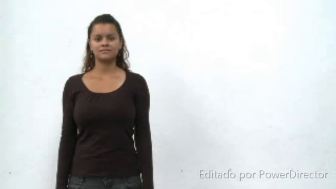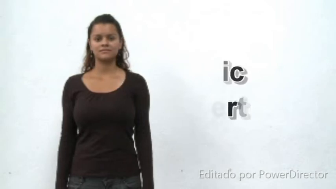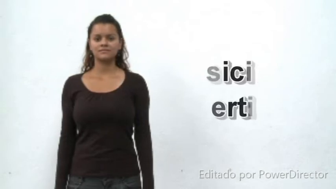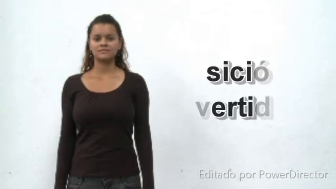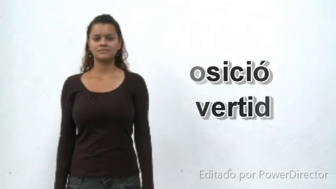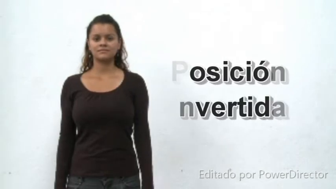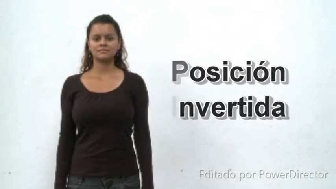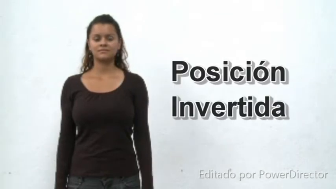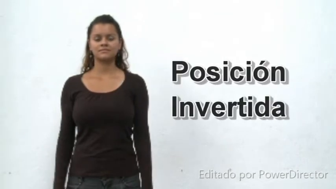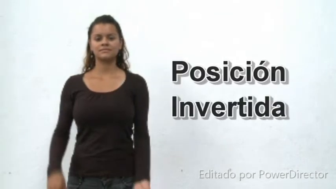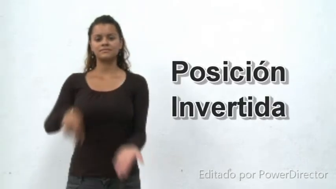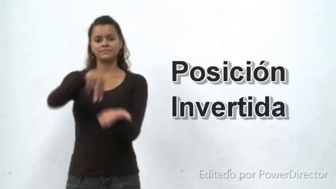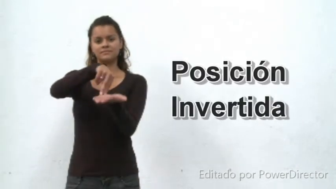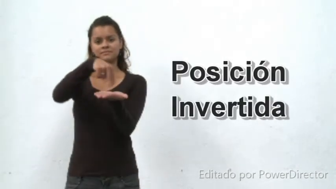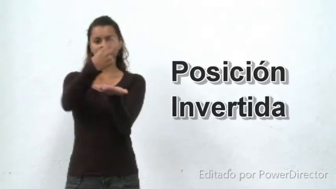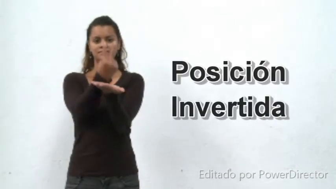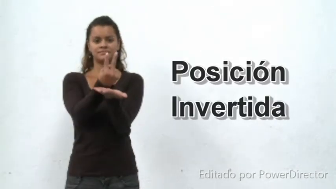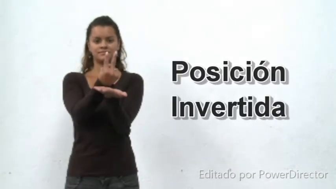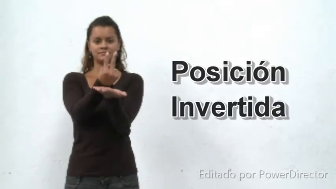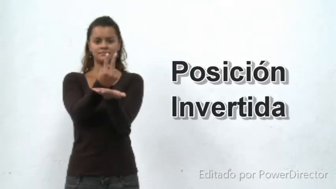Posición Invertida